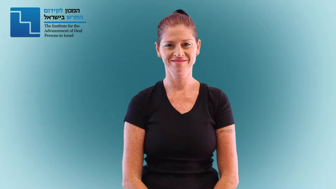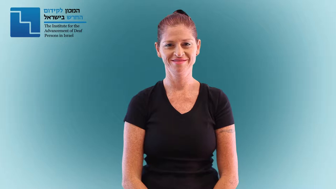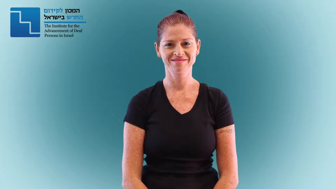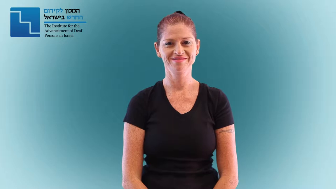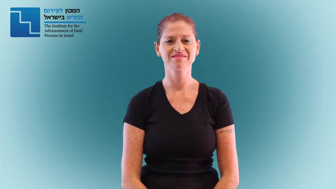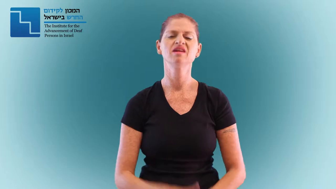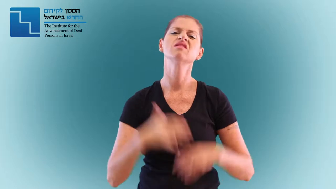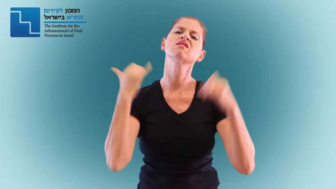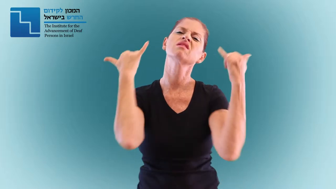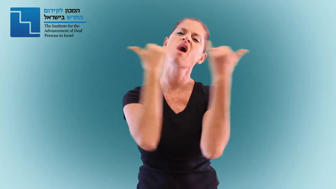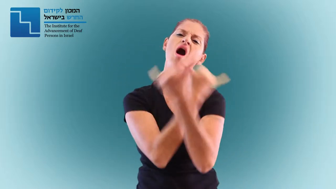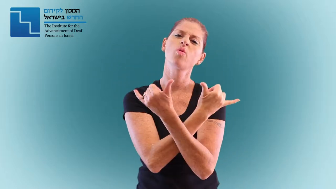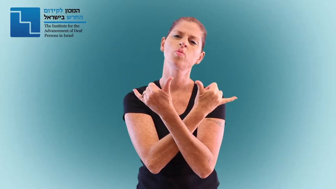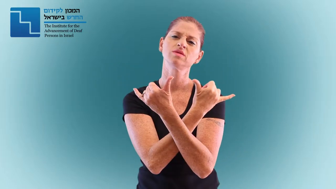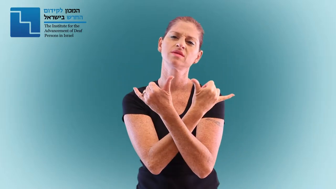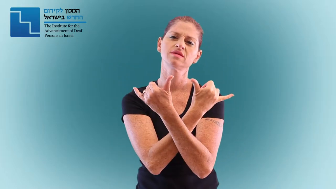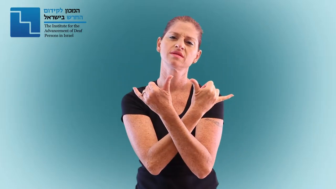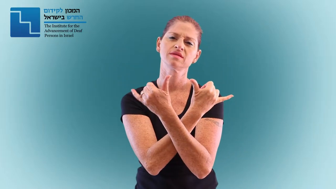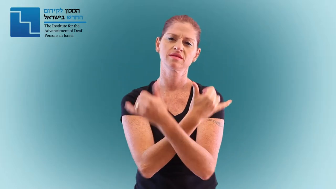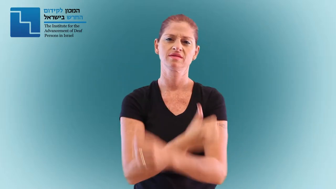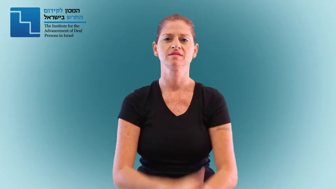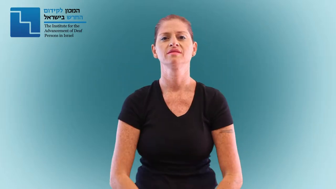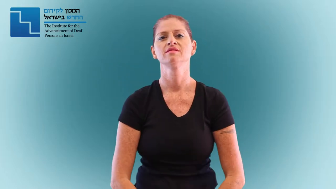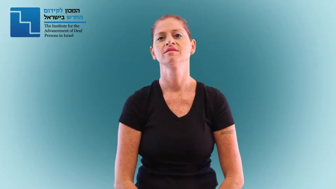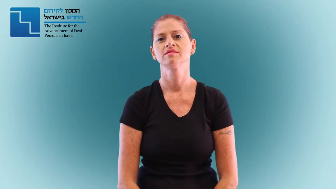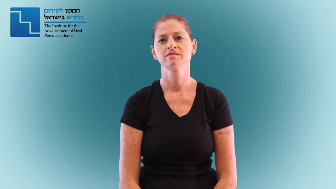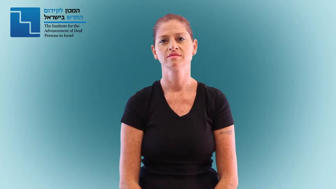טעות